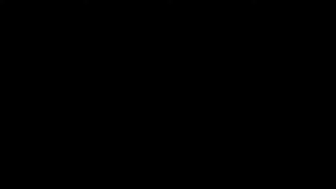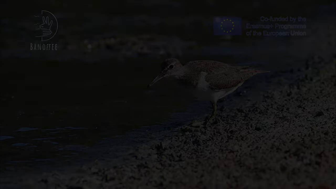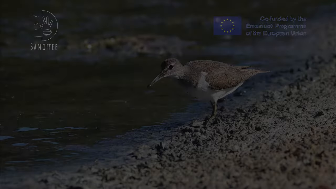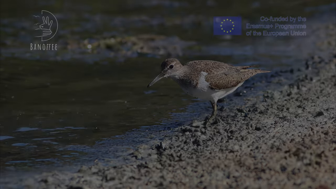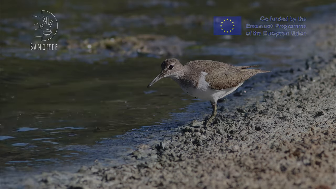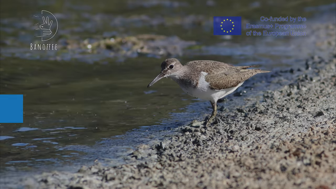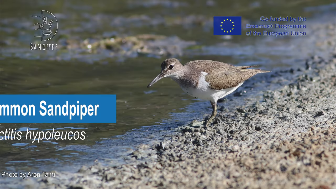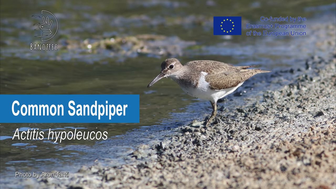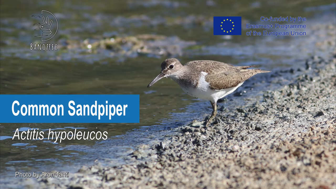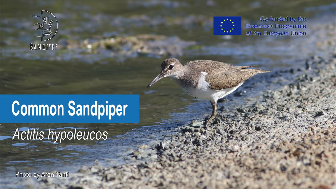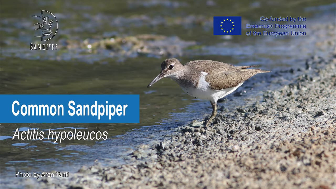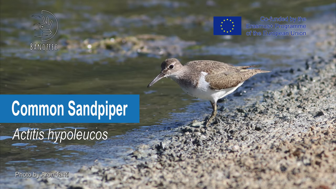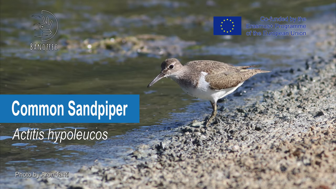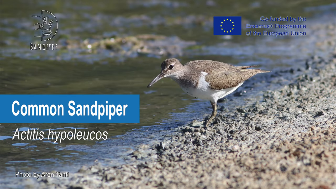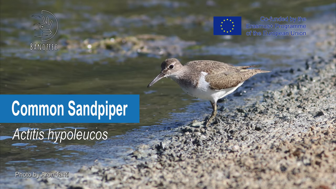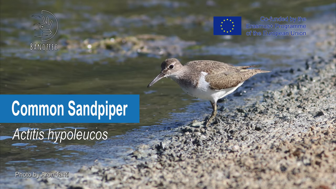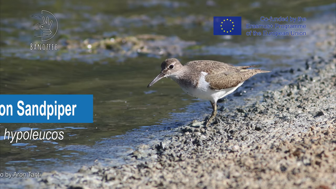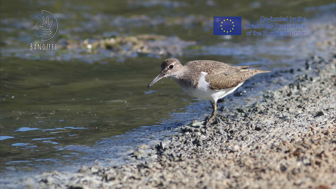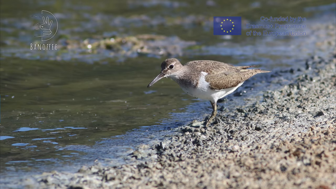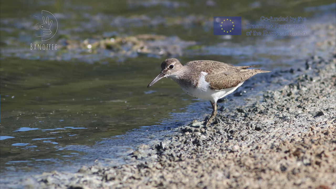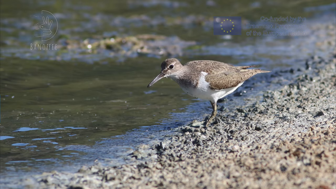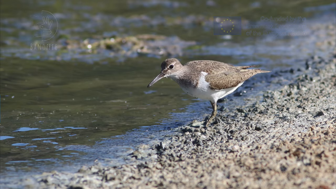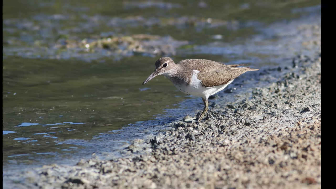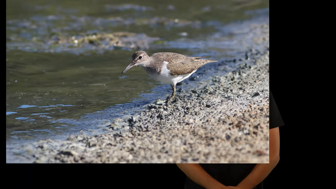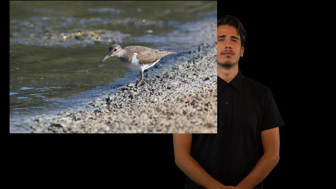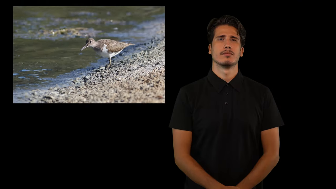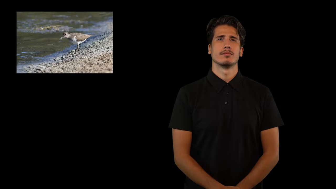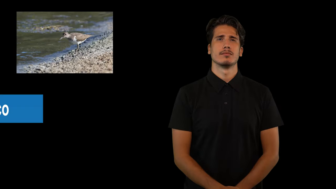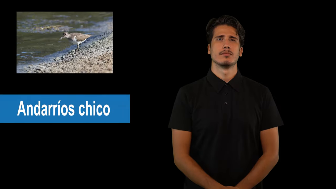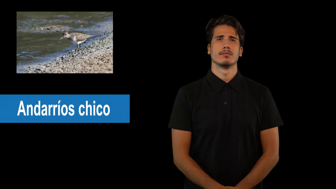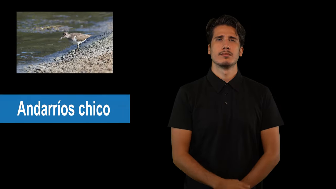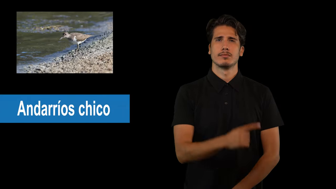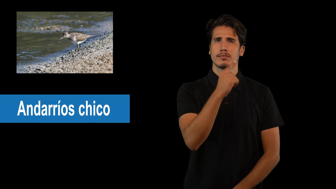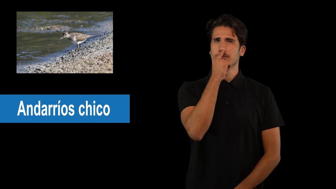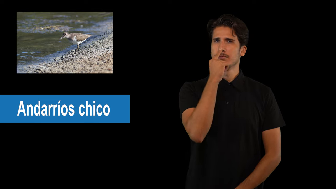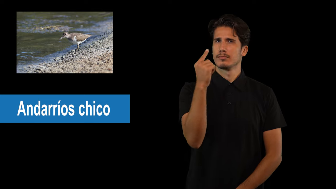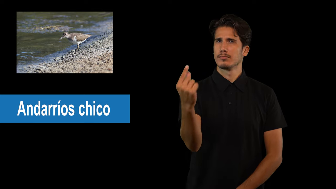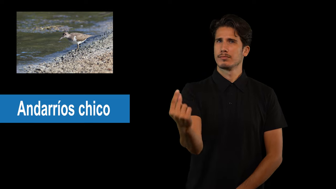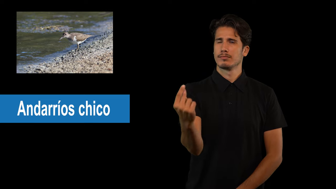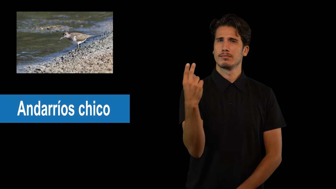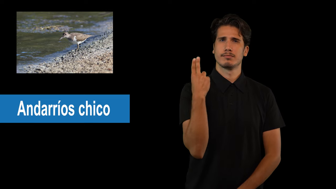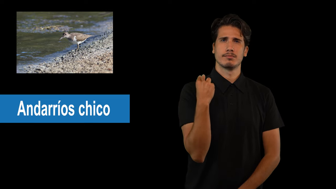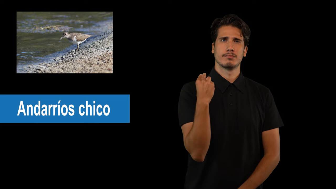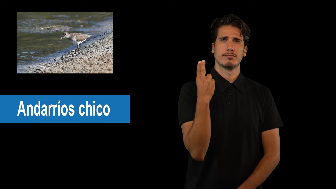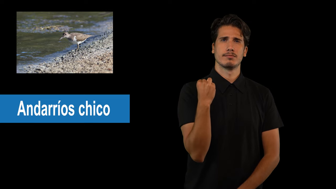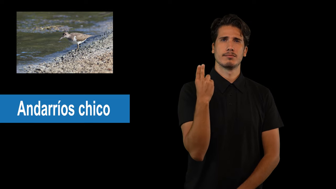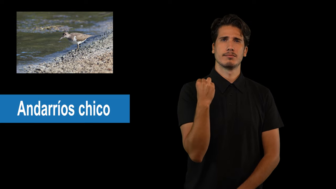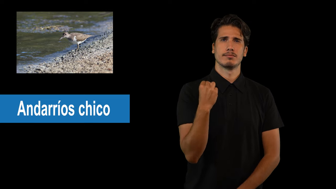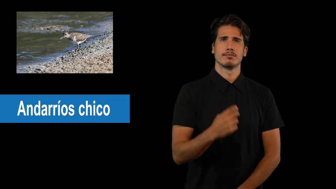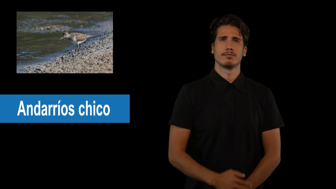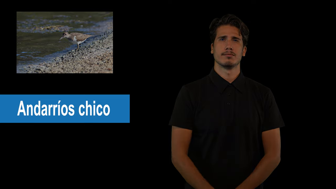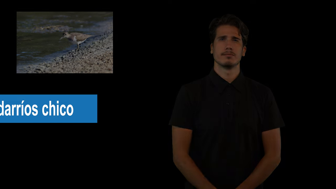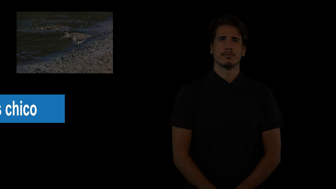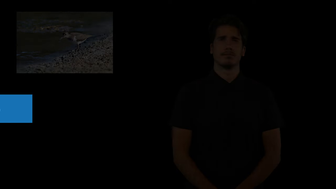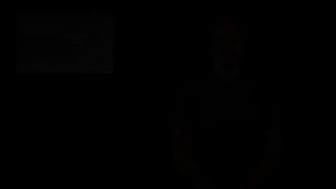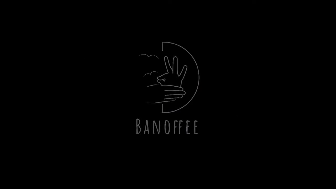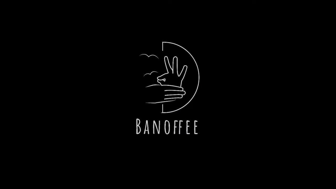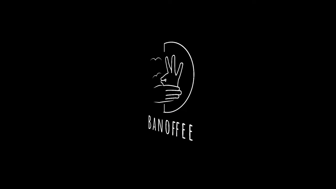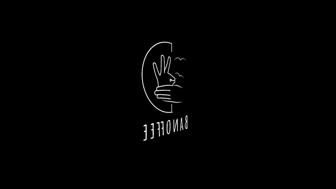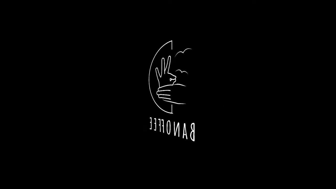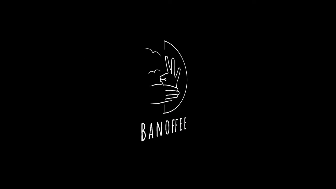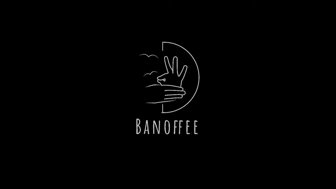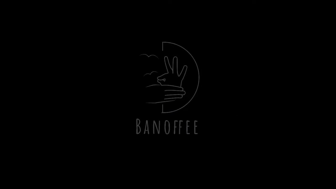Andarríos chico